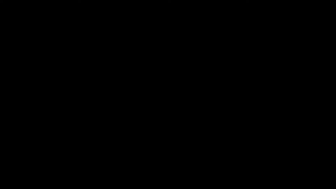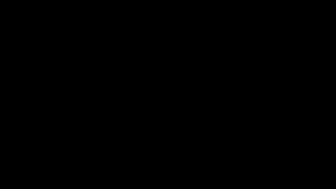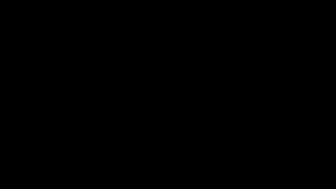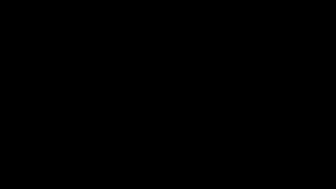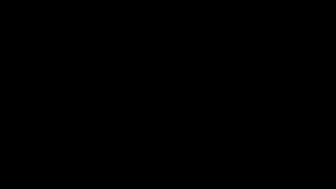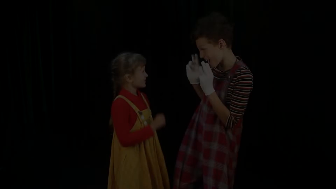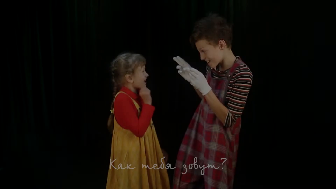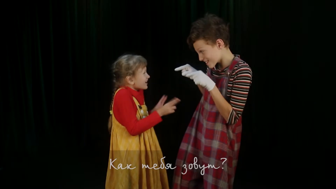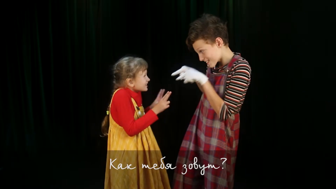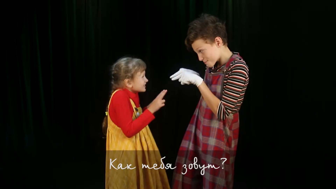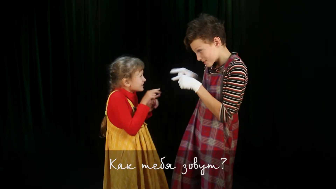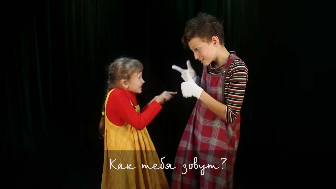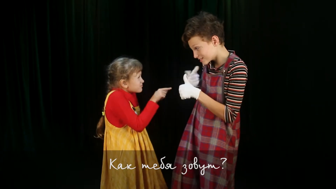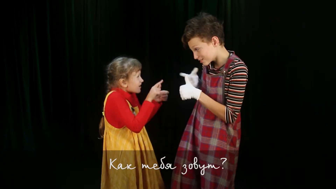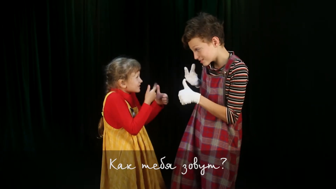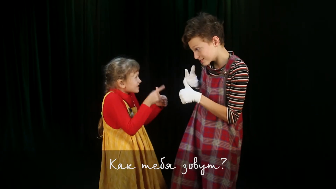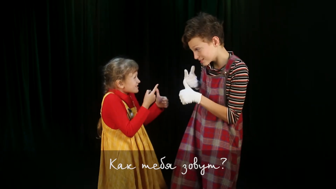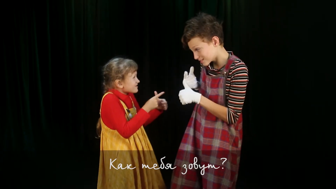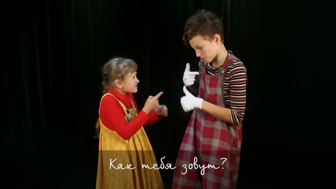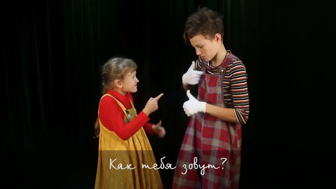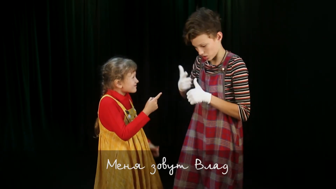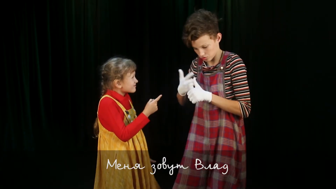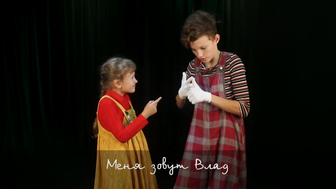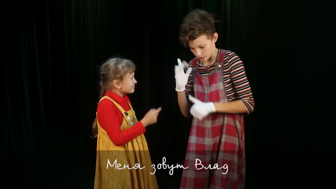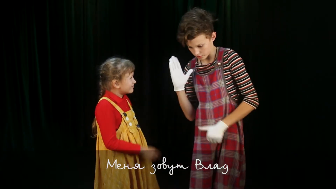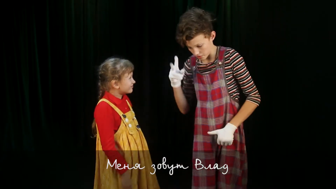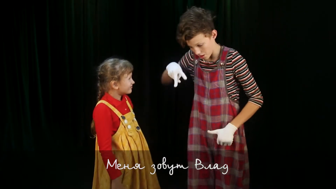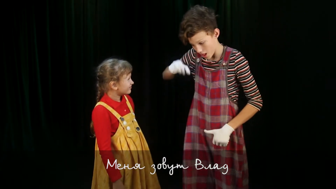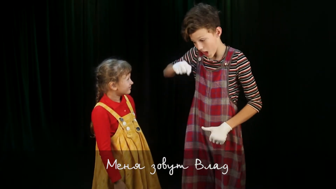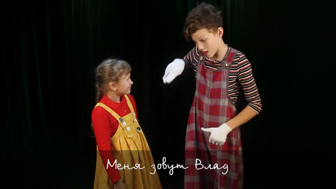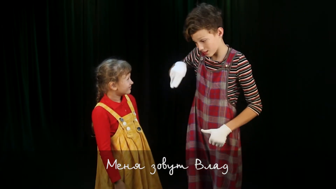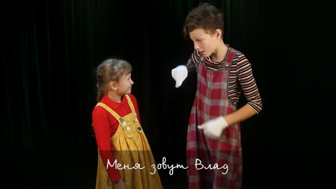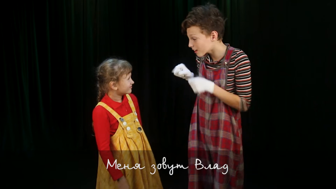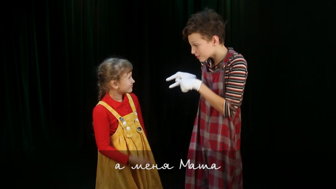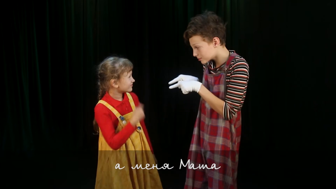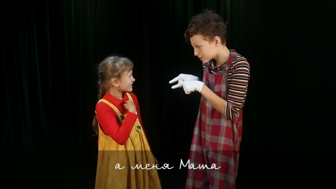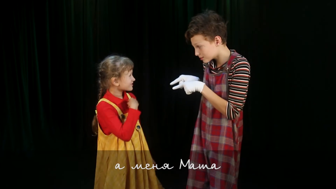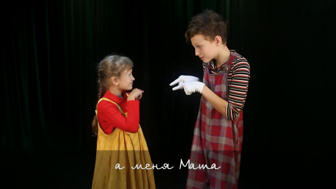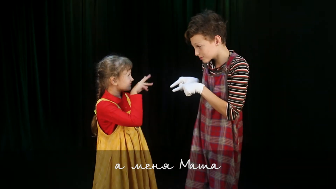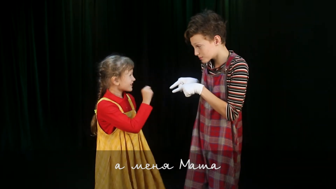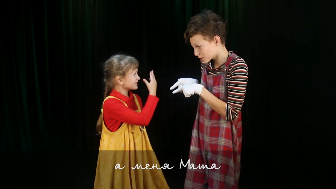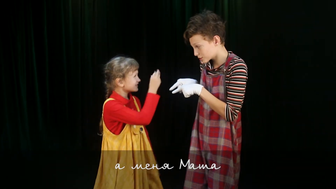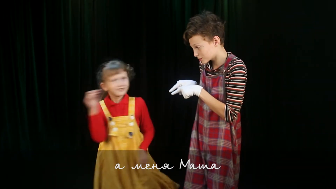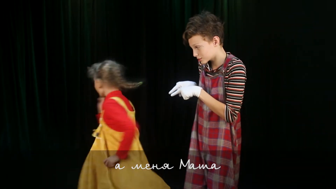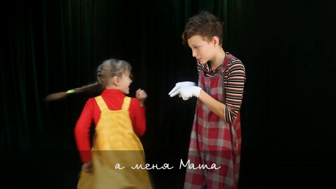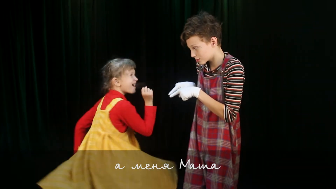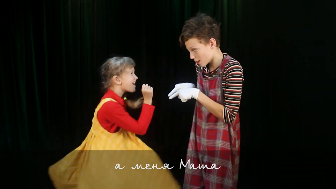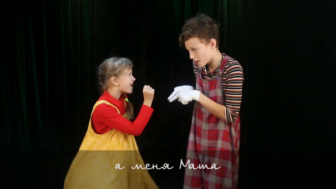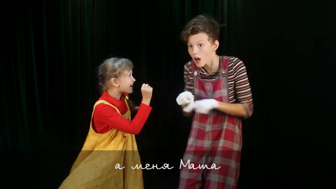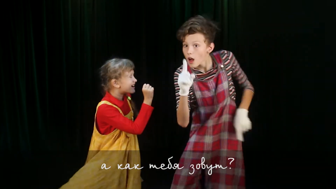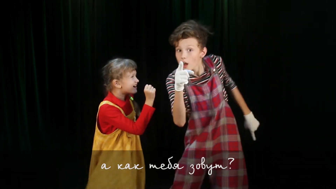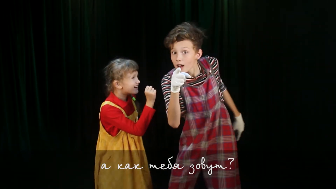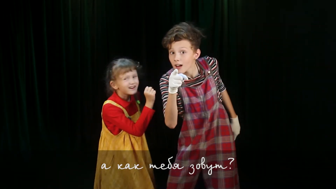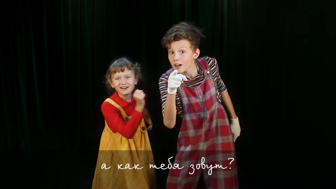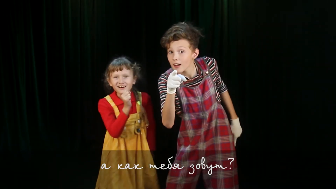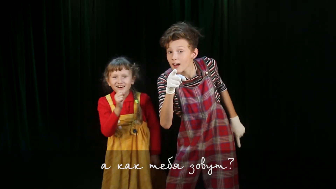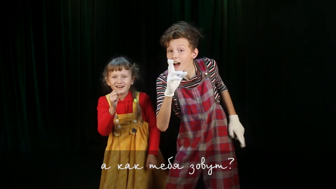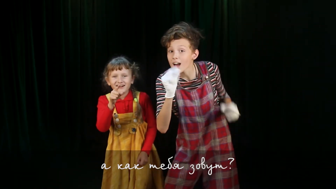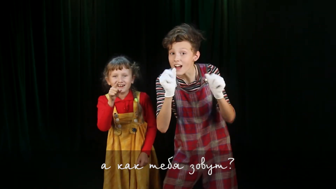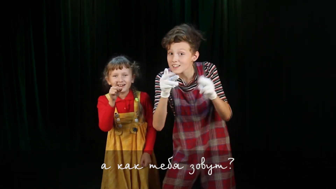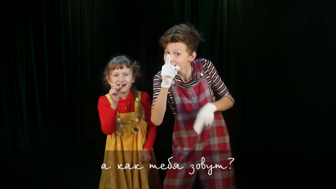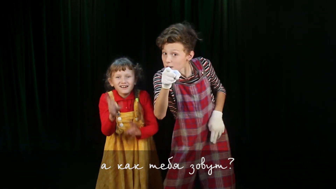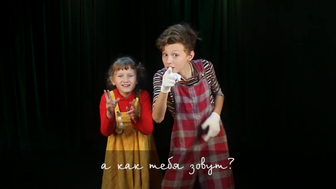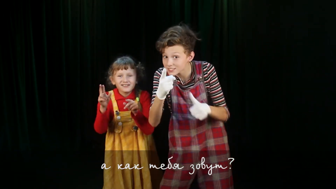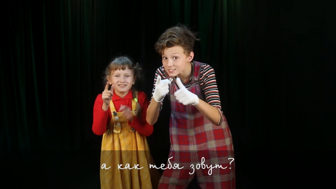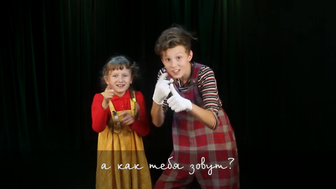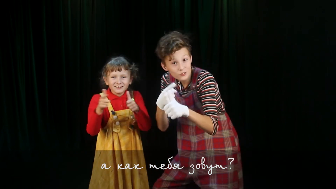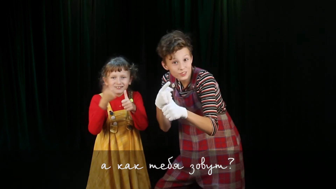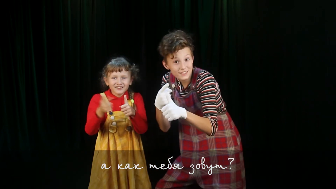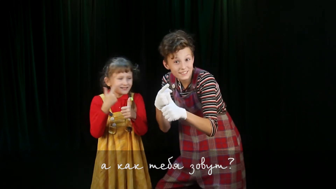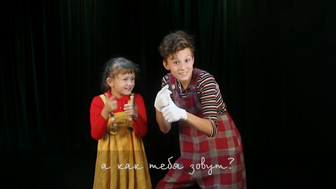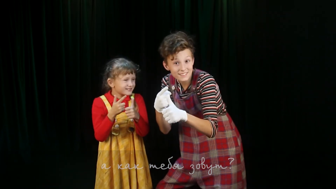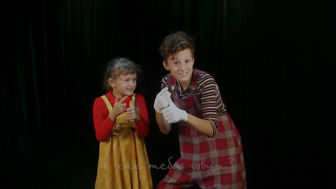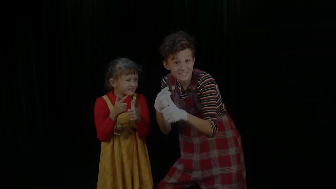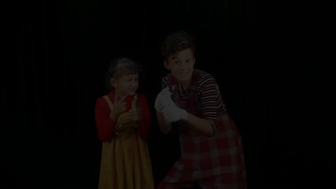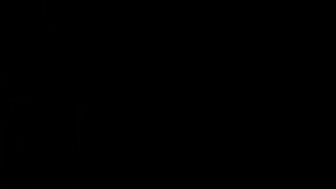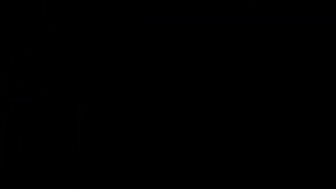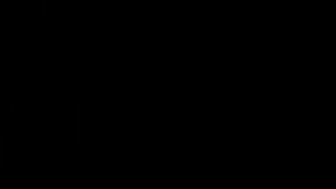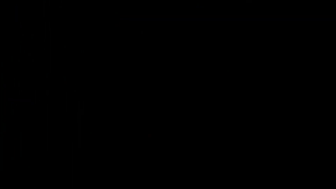Как тебя зовут?